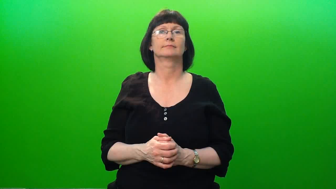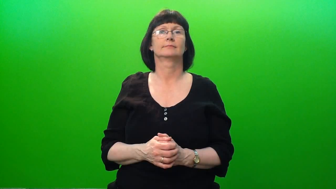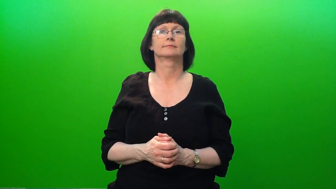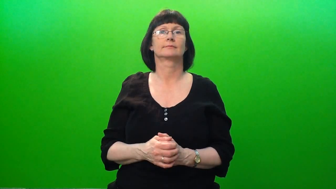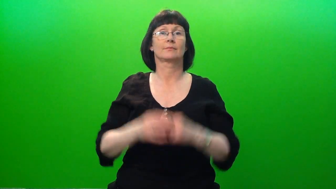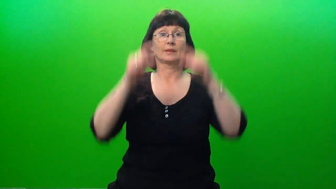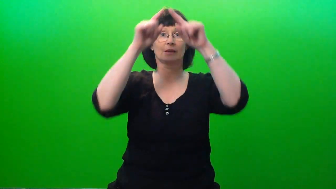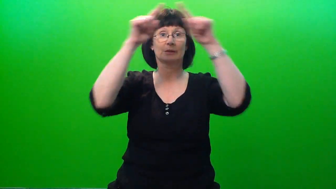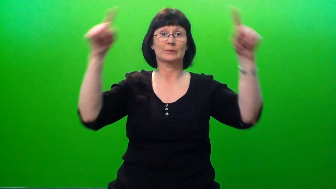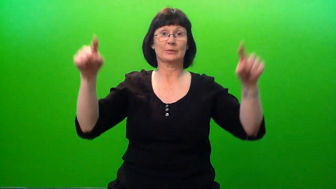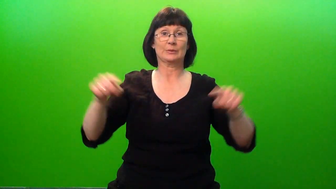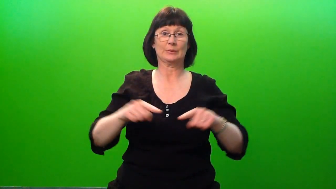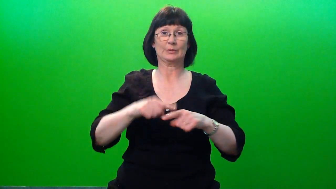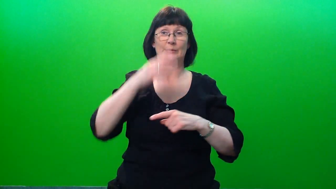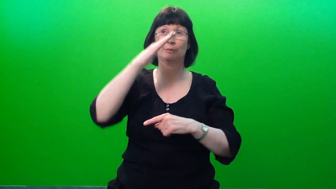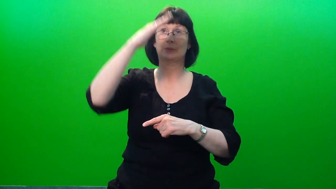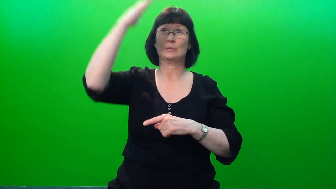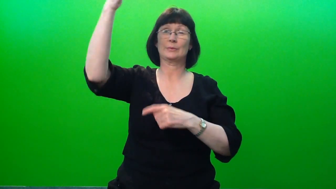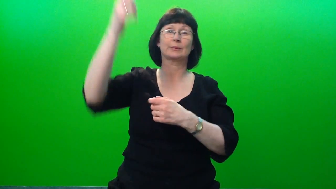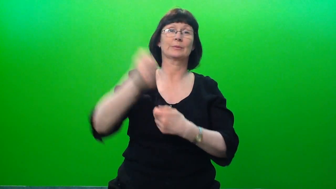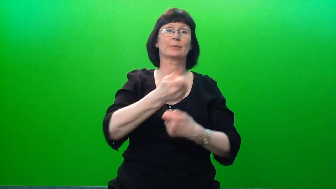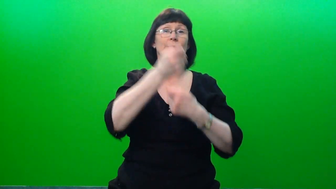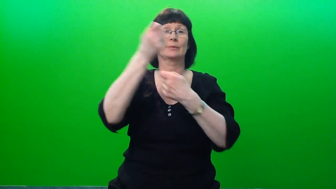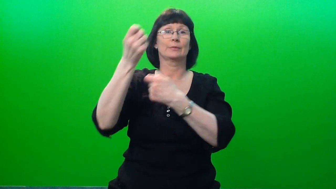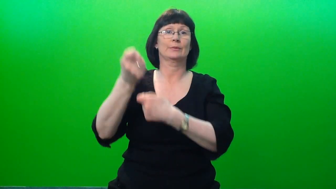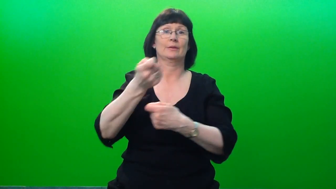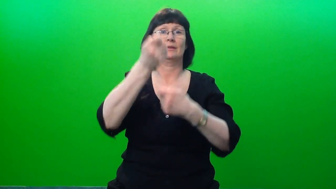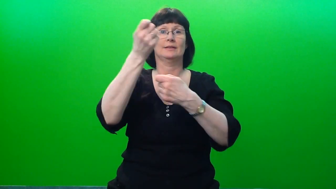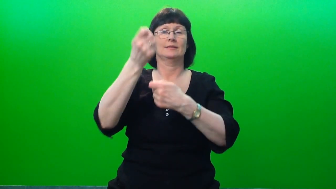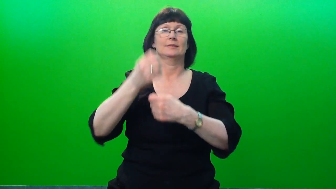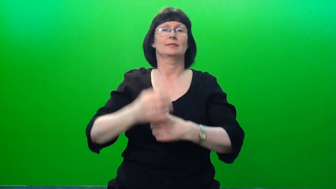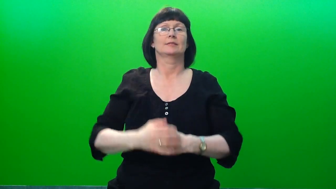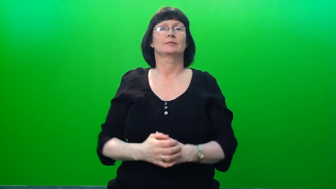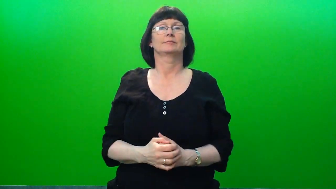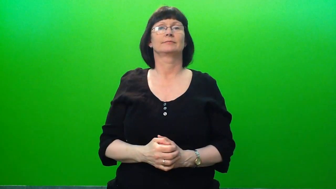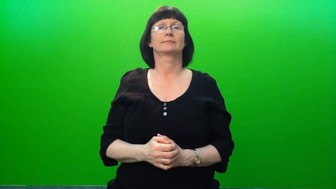Flugdreki